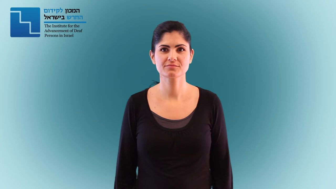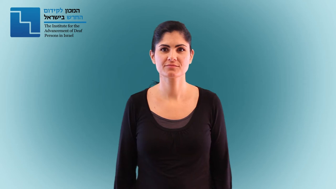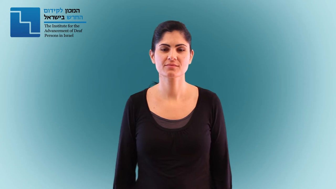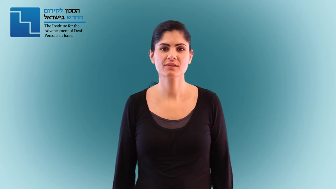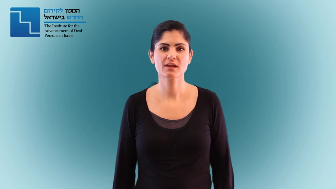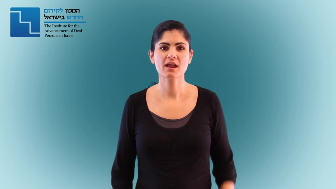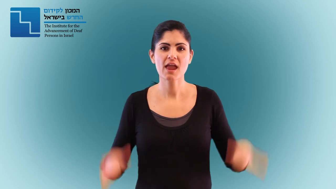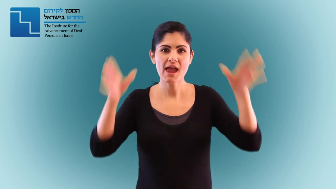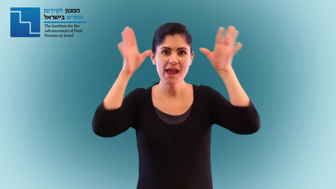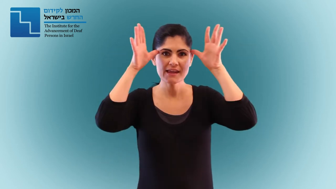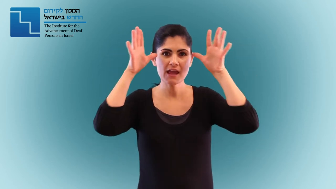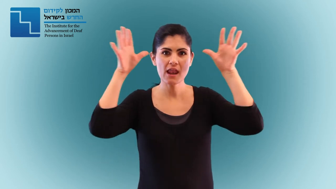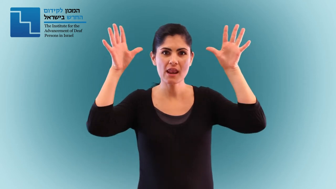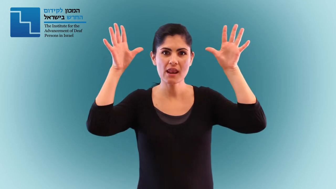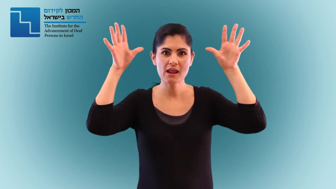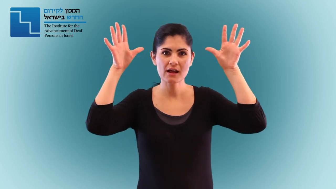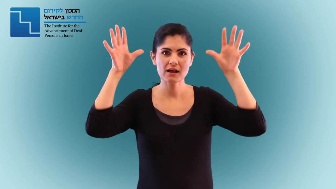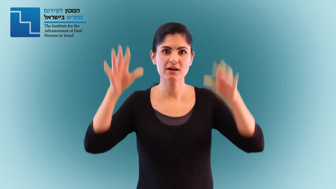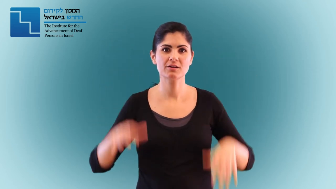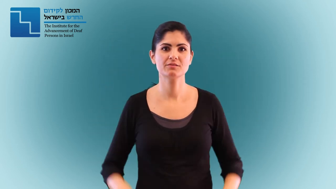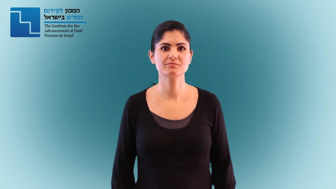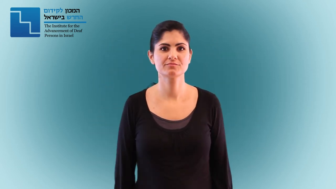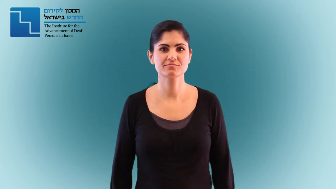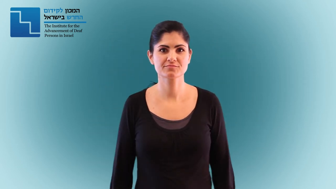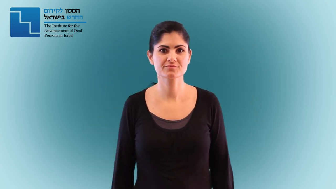אייל